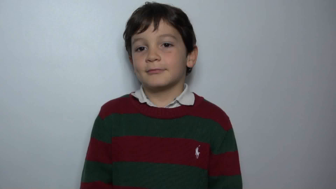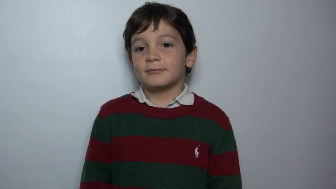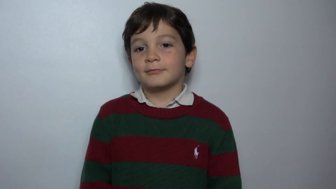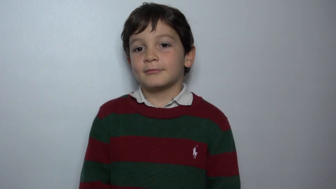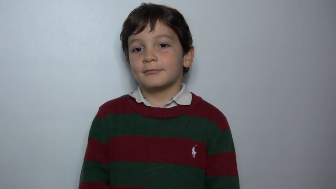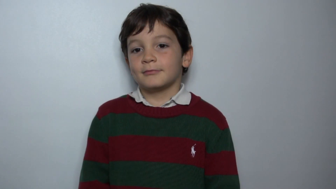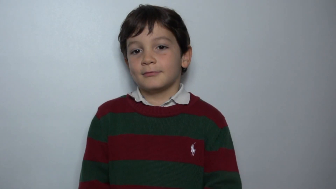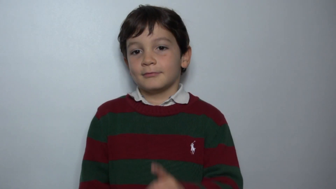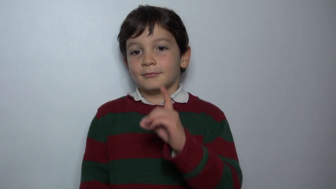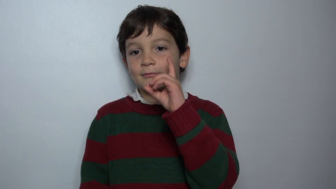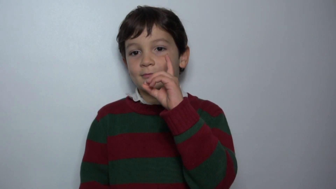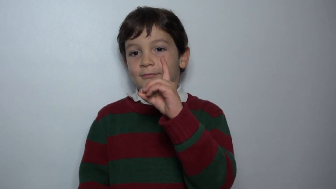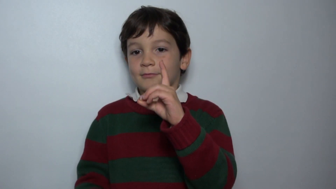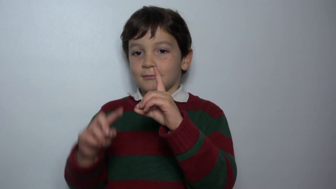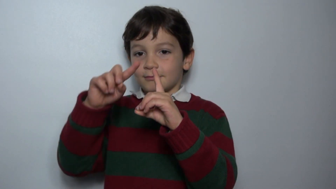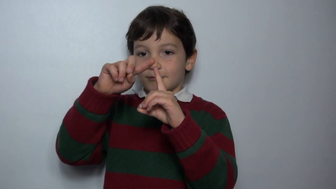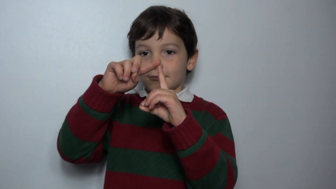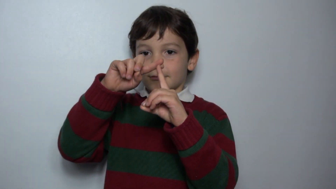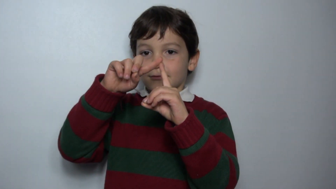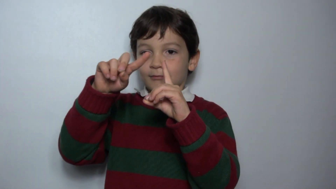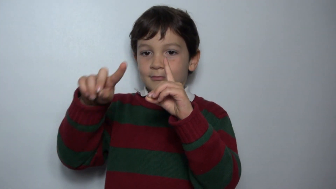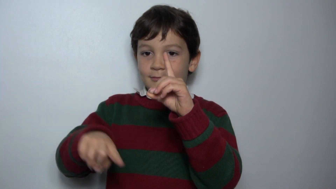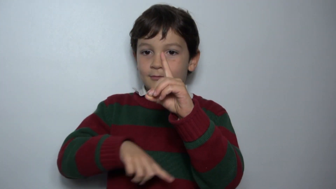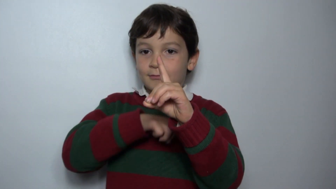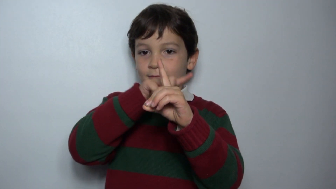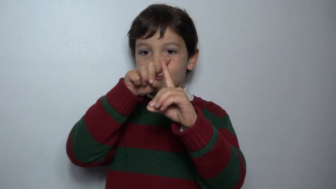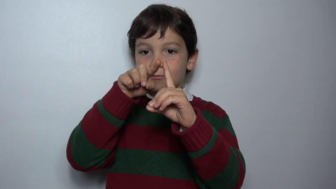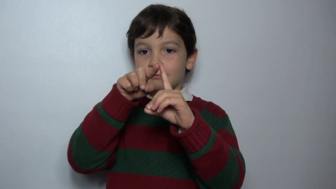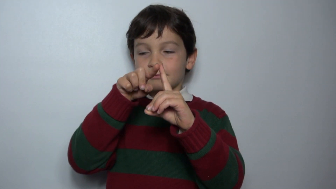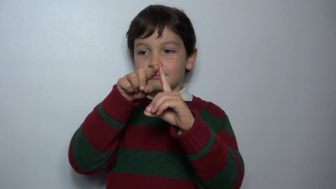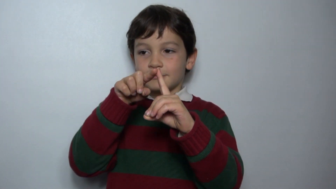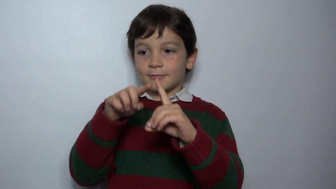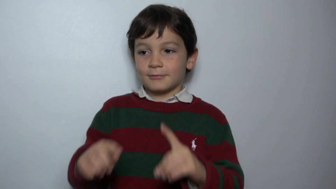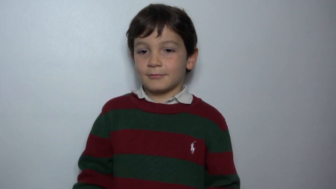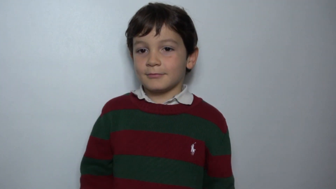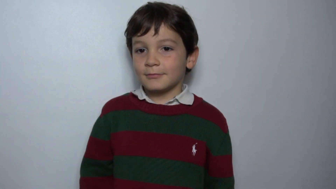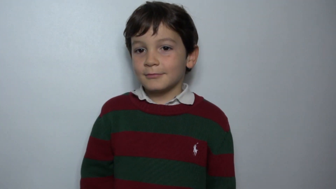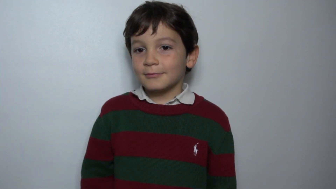Jeu : Boutiques